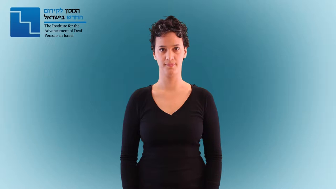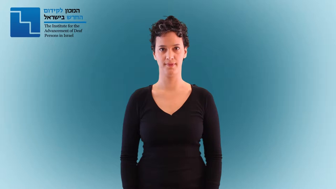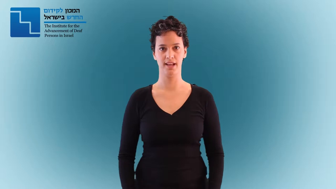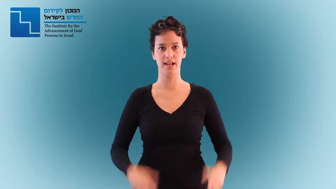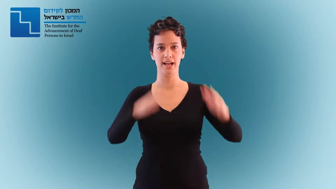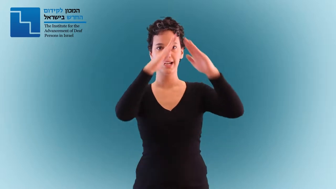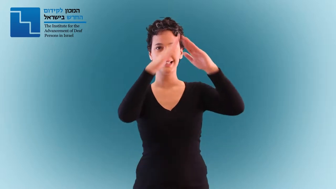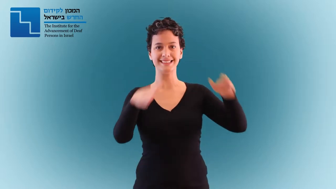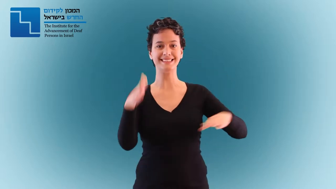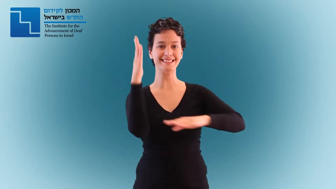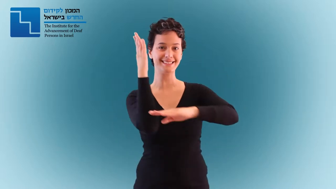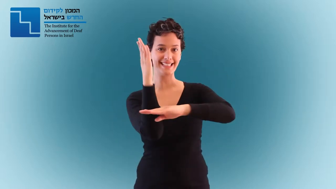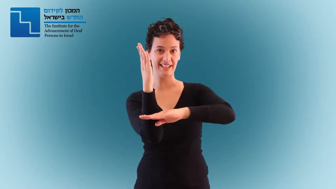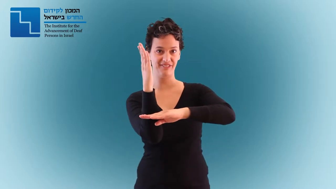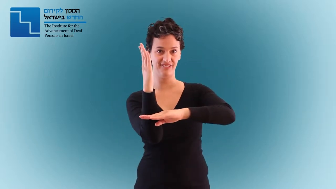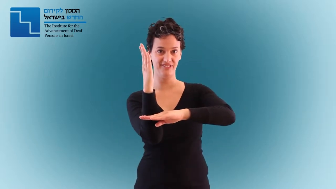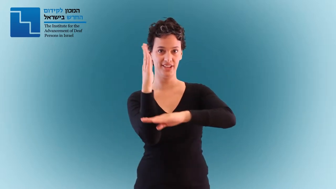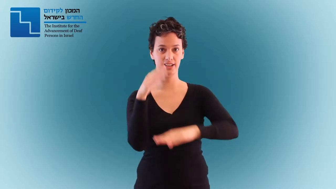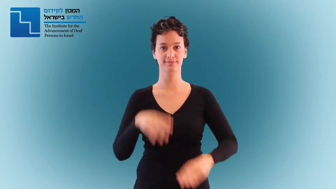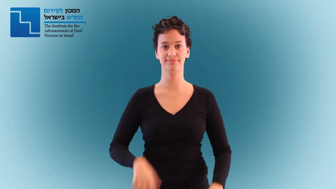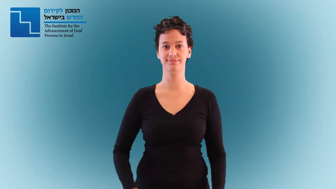צריף